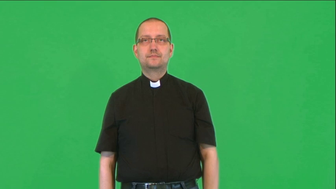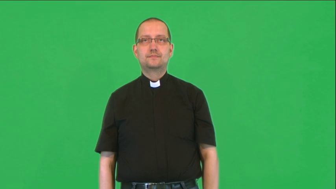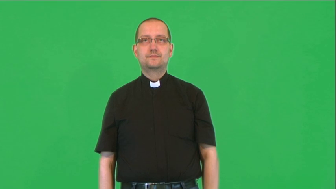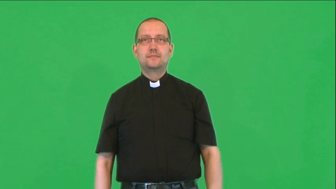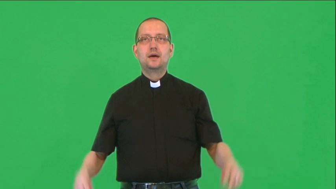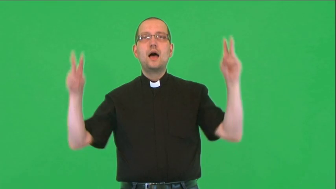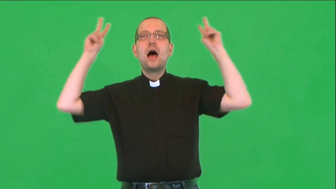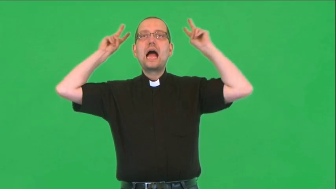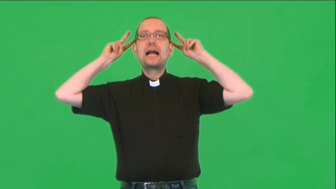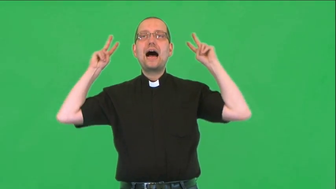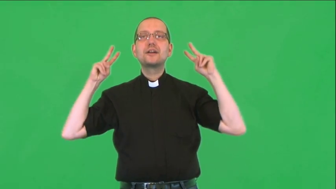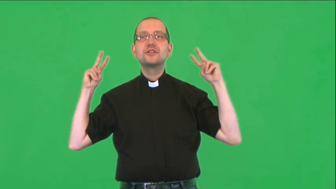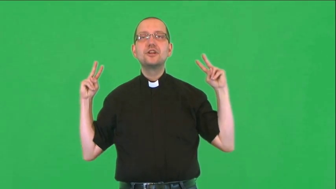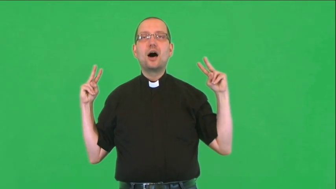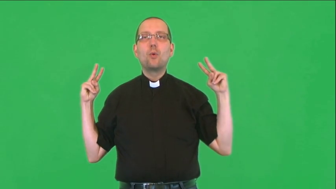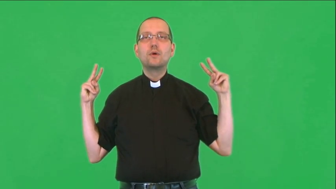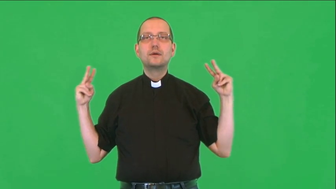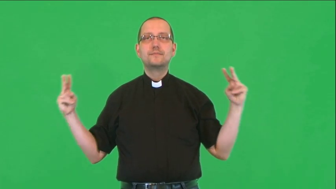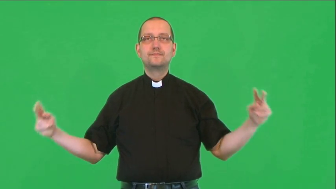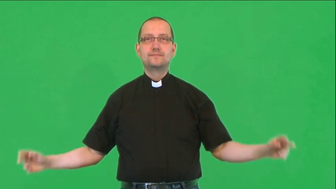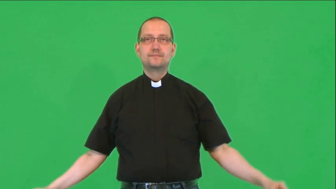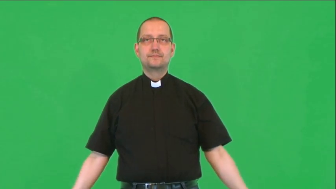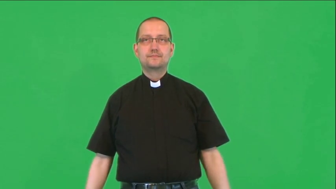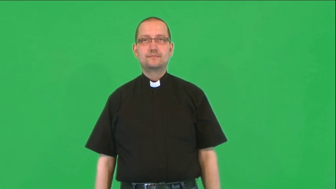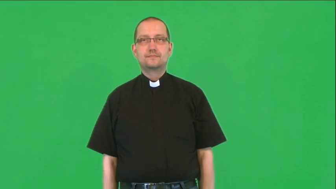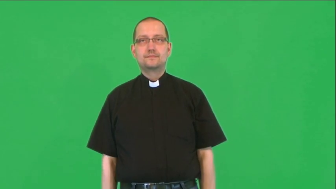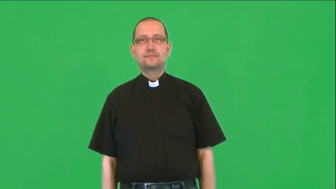kardynał